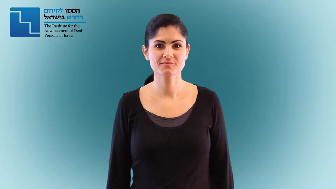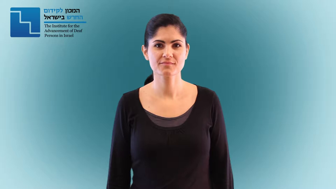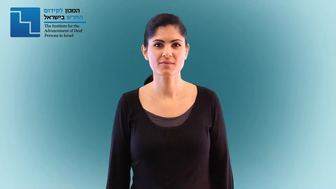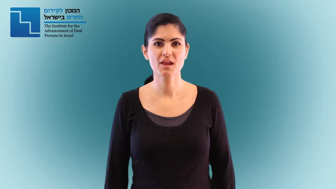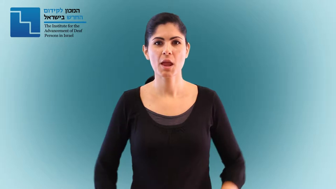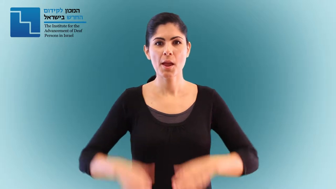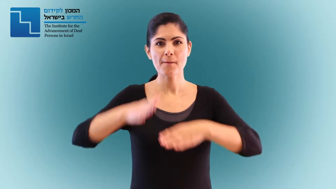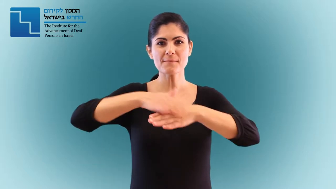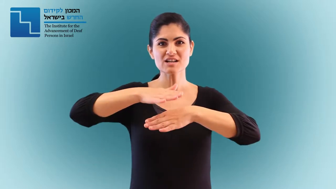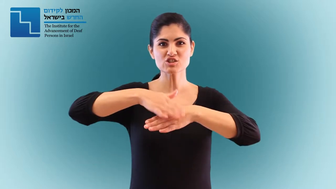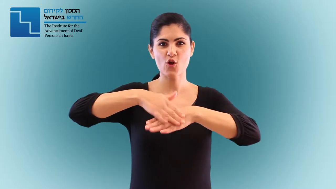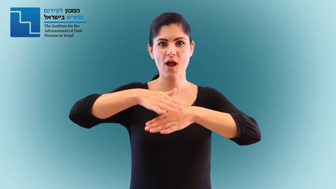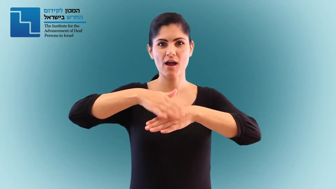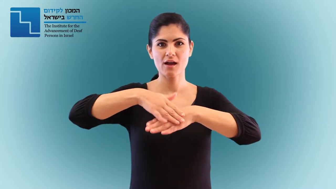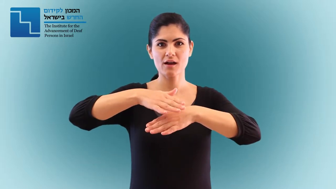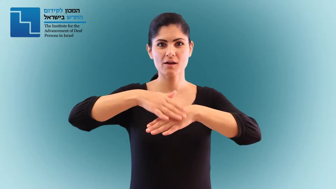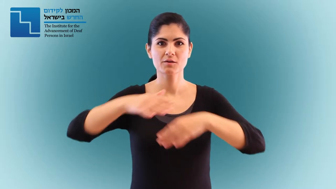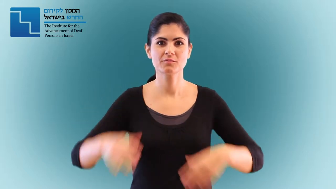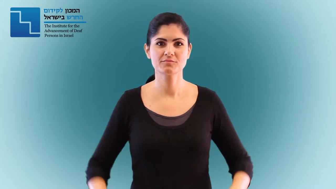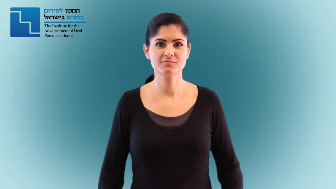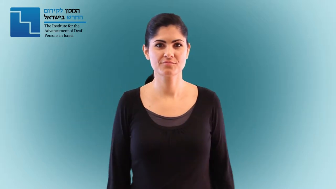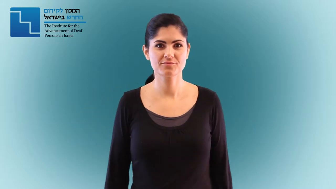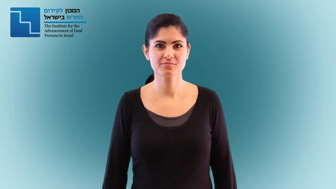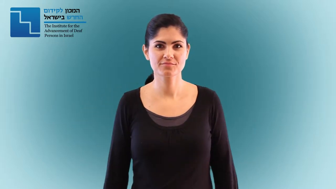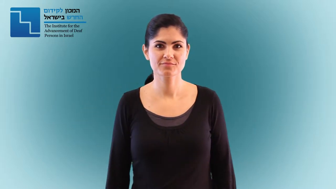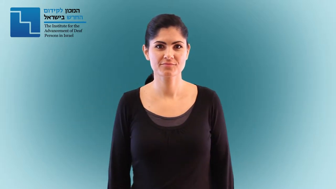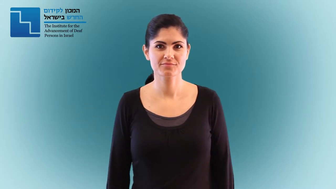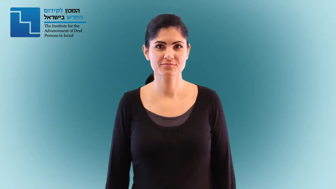מקצוע